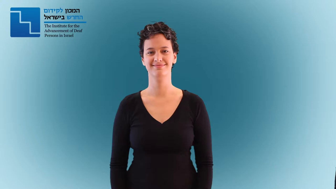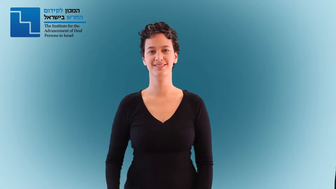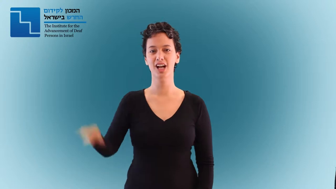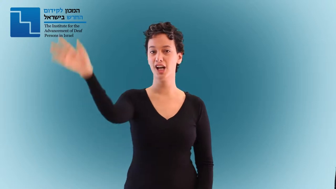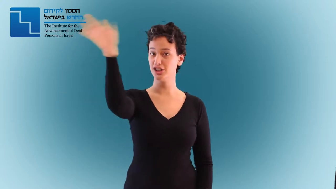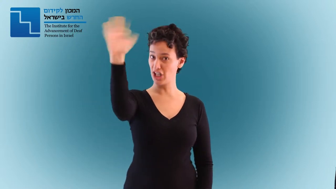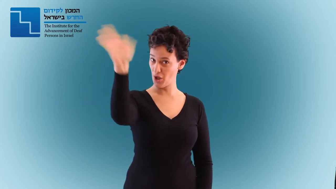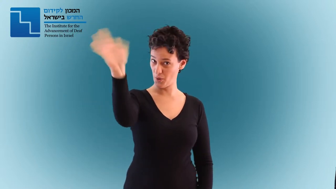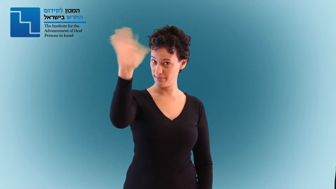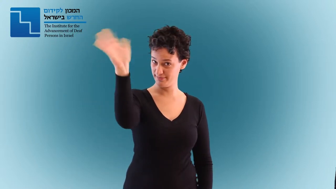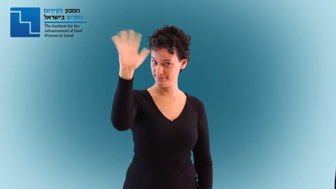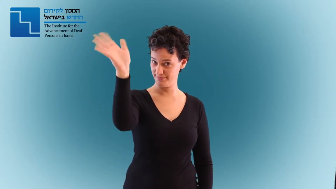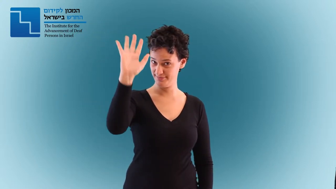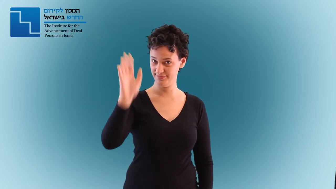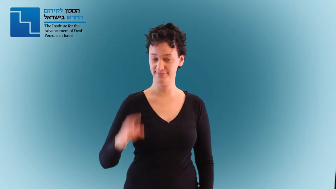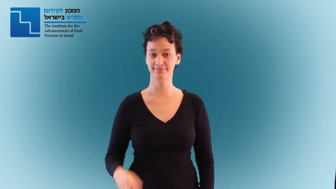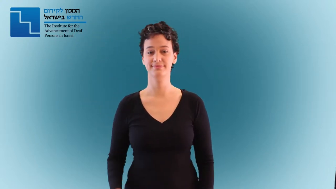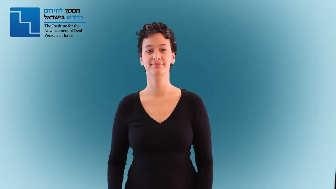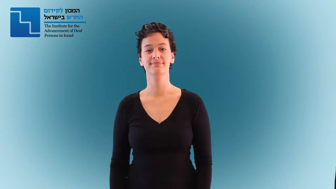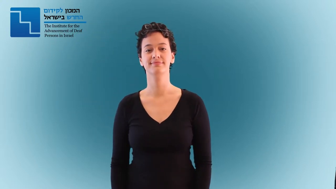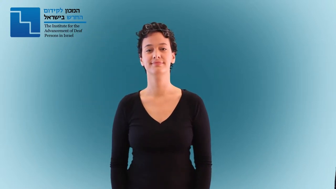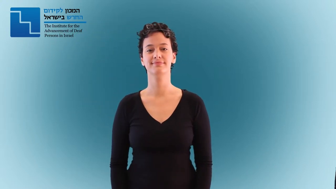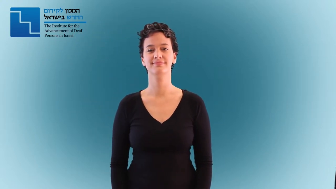שלום